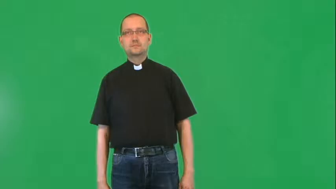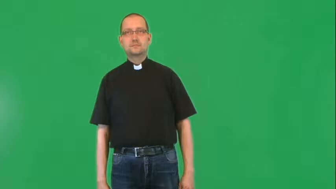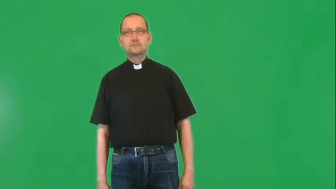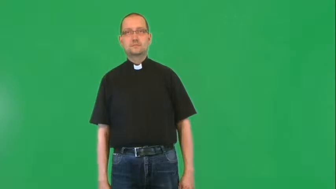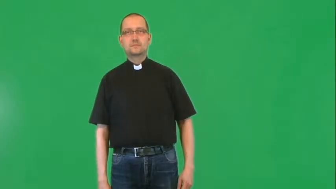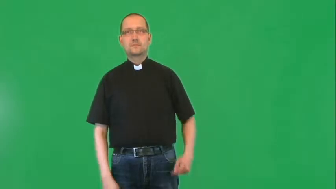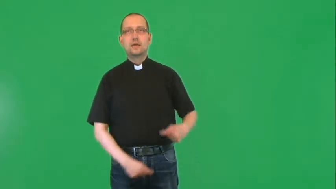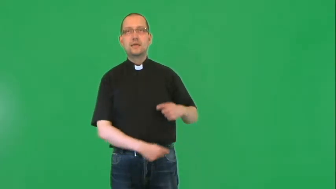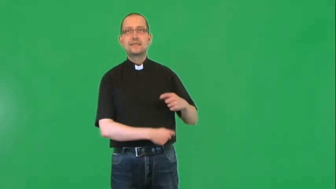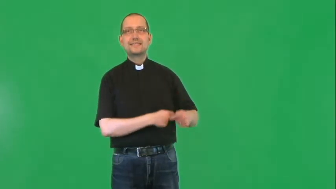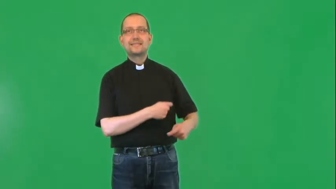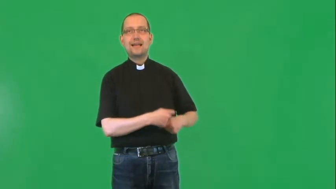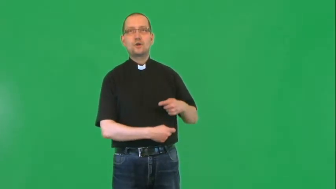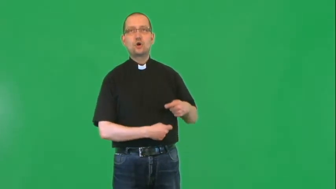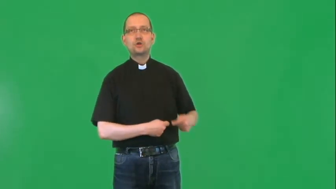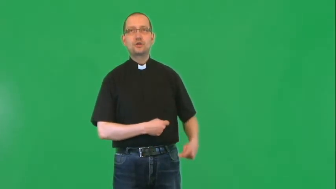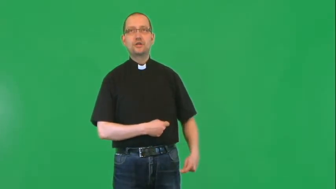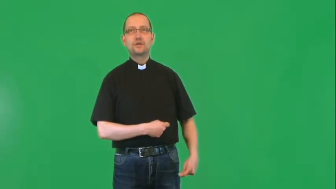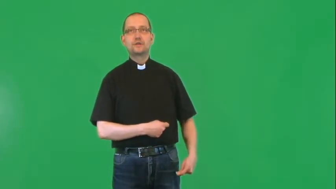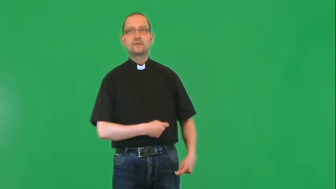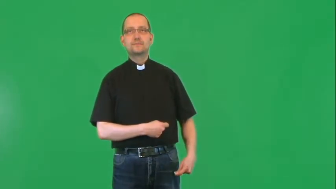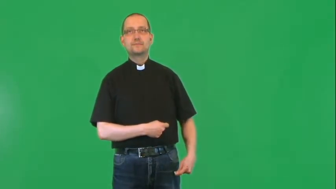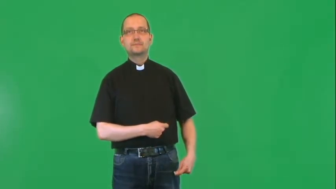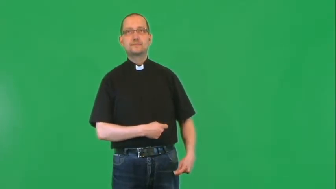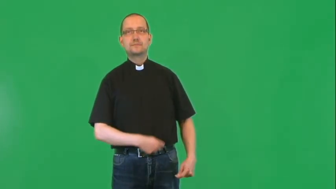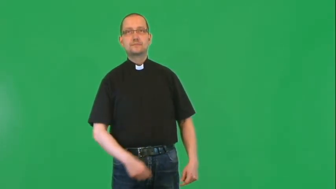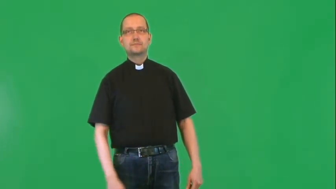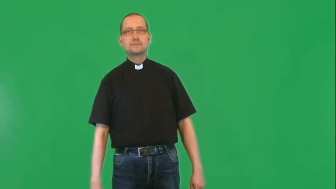zakonnik